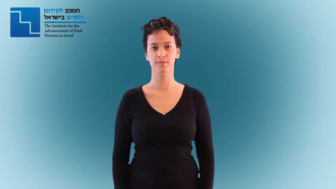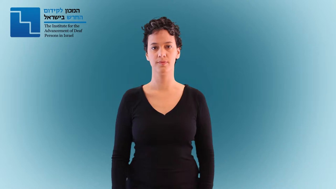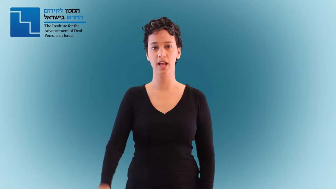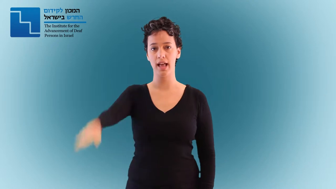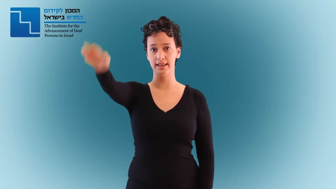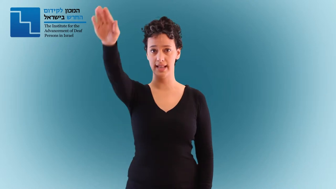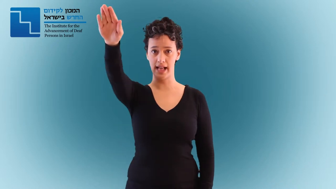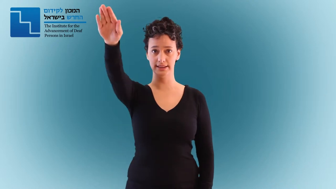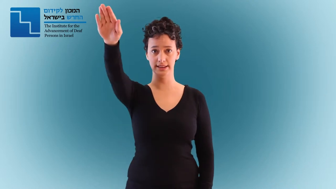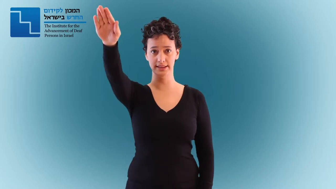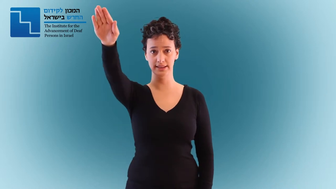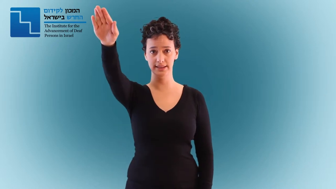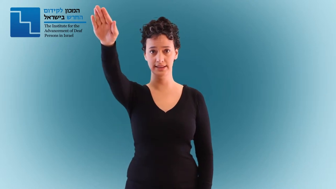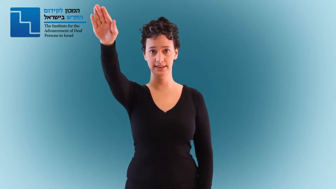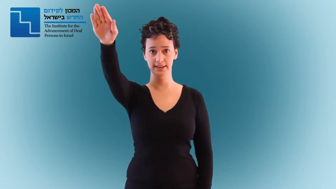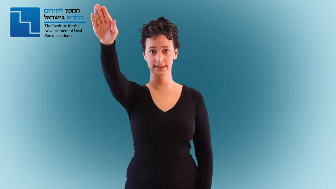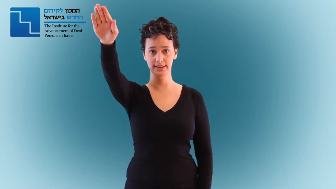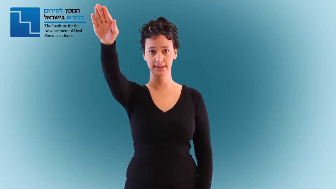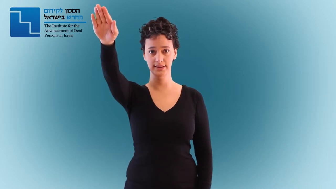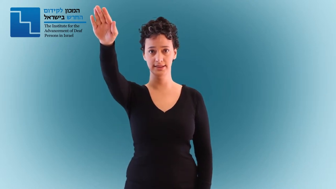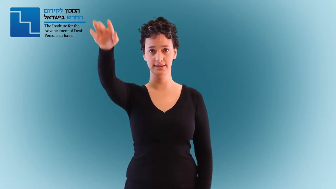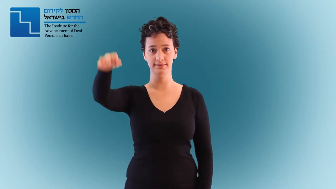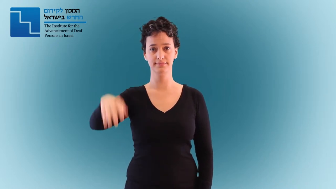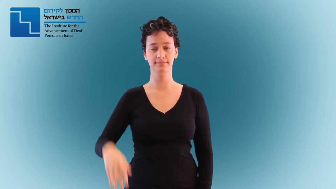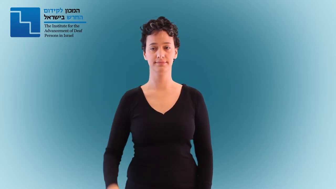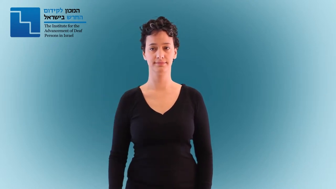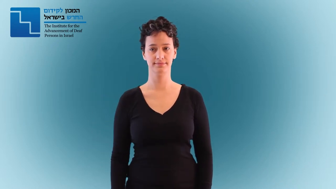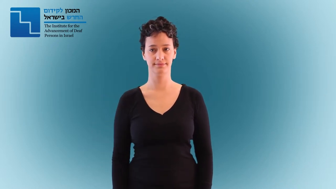נאצי